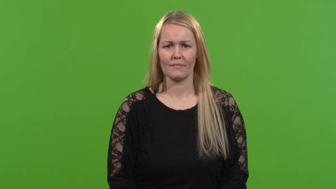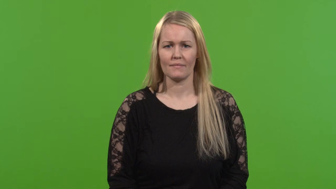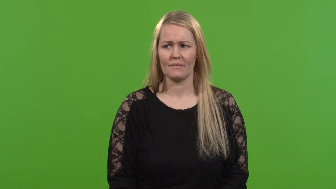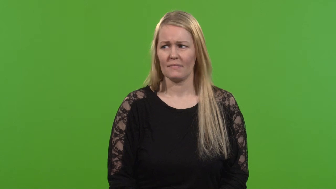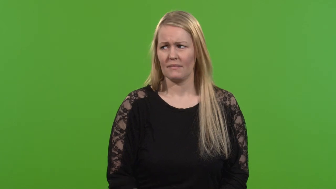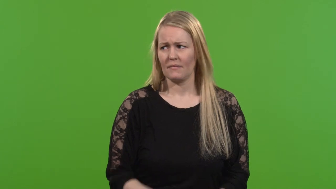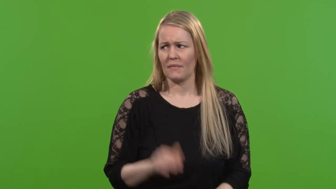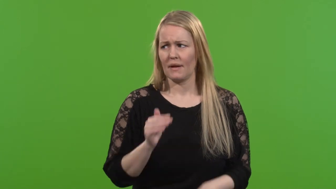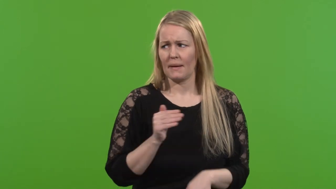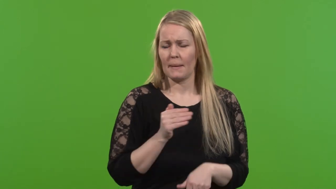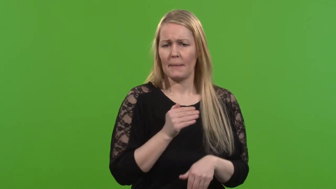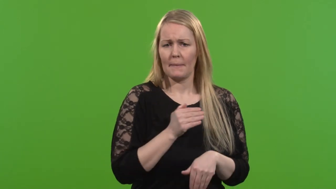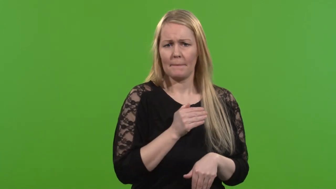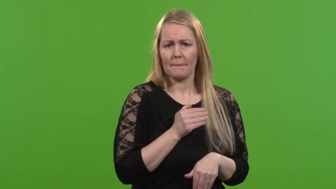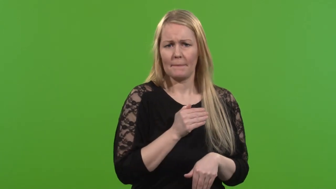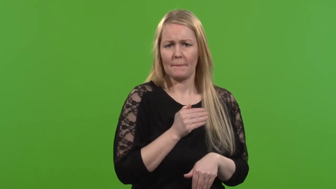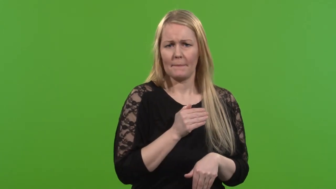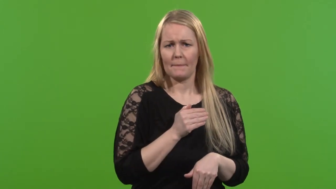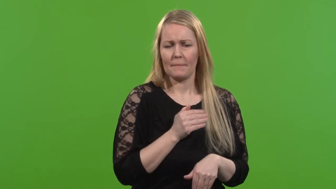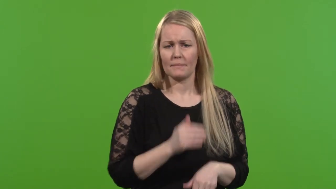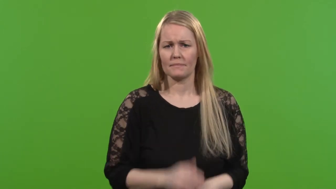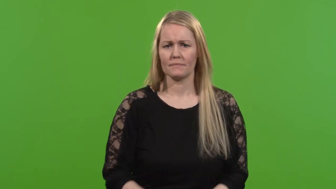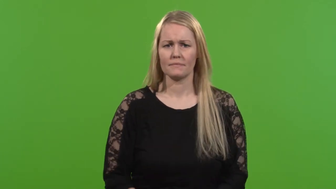Spéhræddur